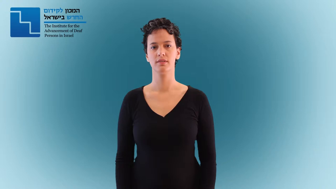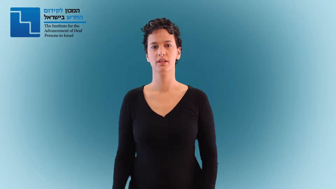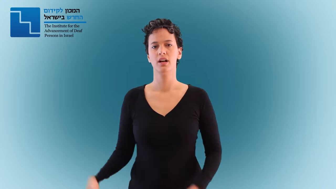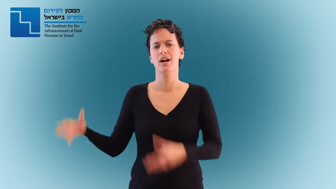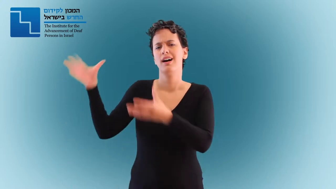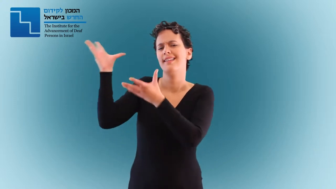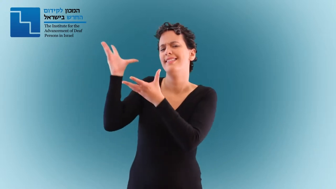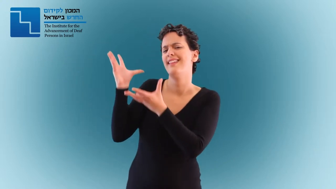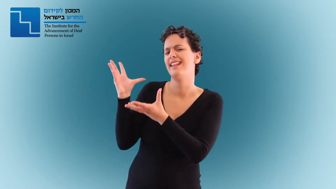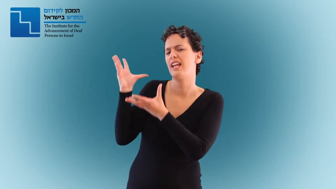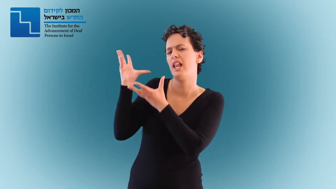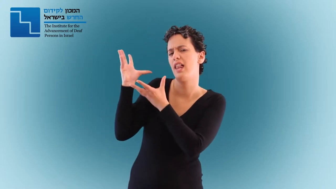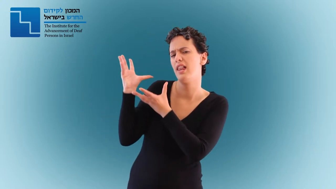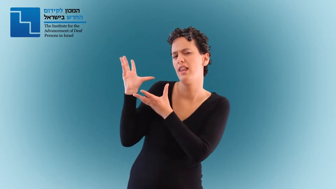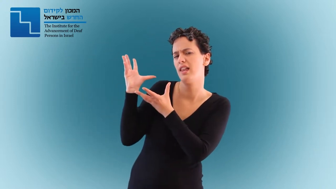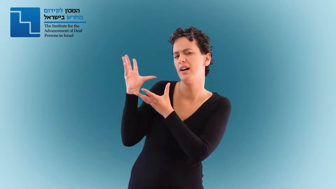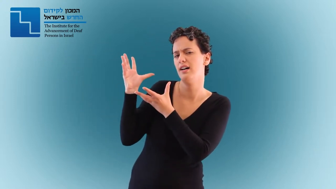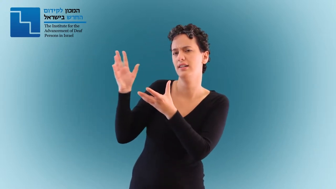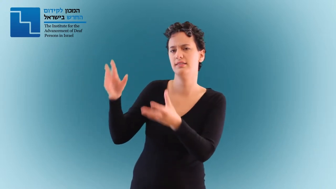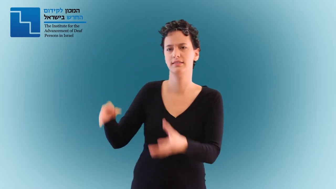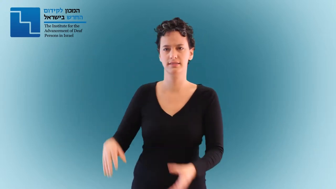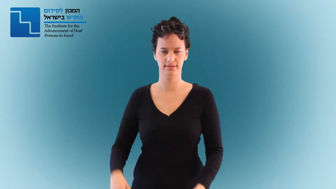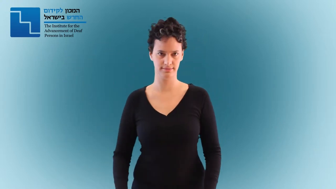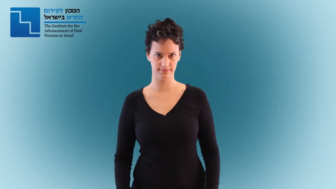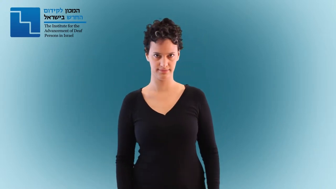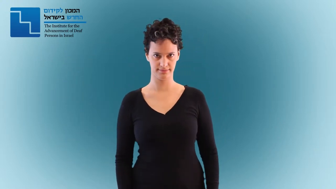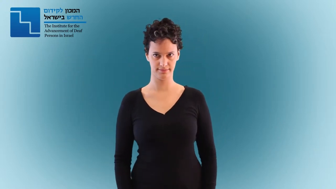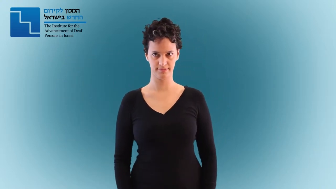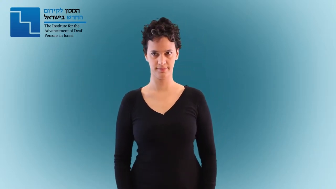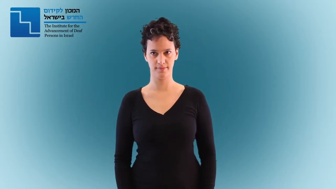נטל